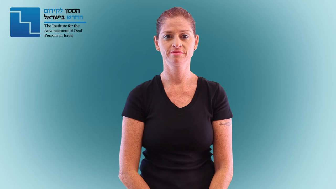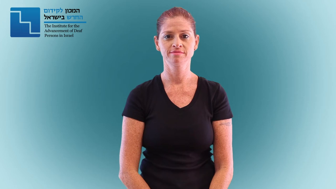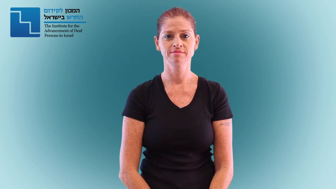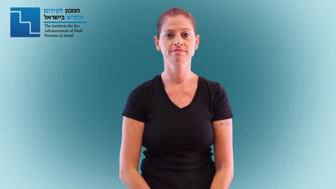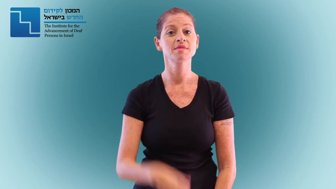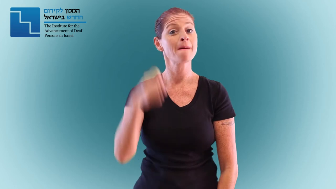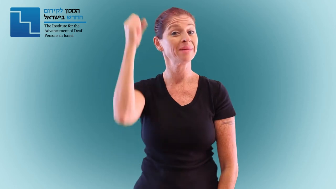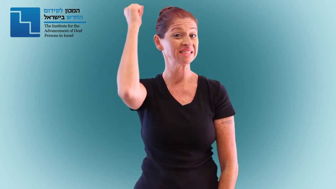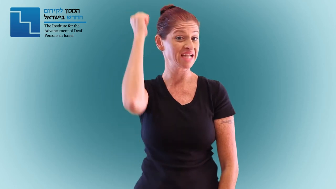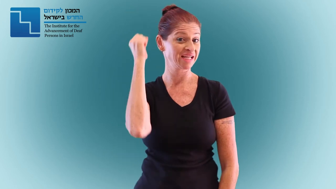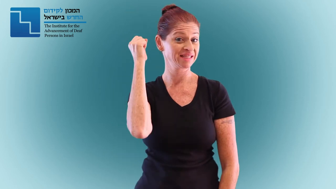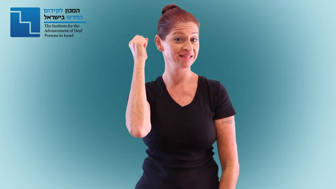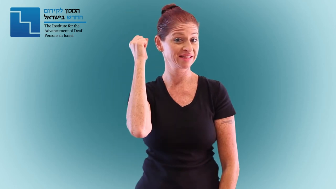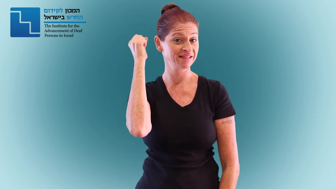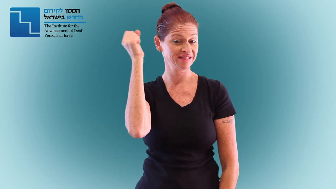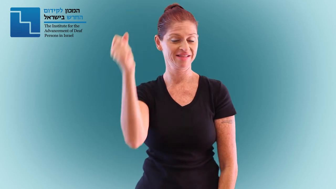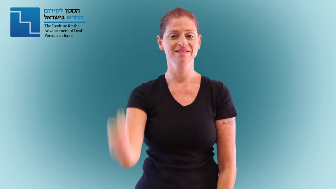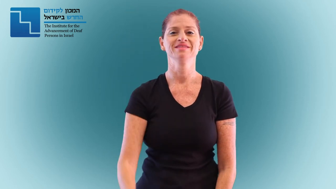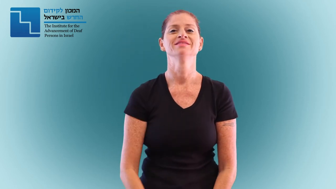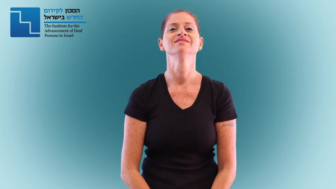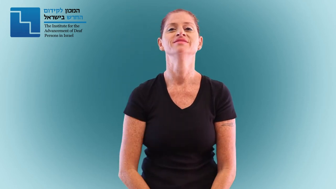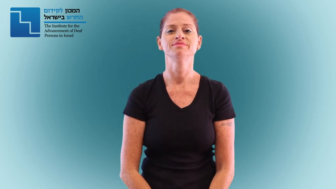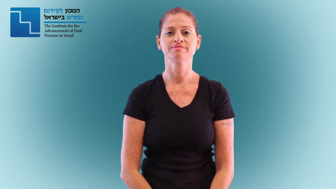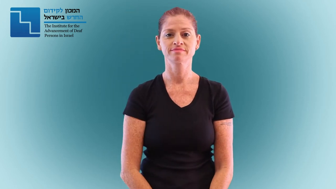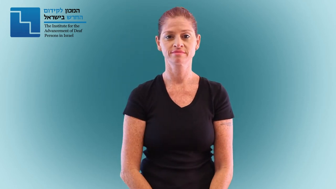משאית